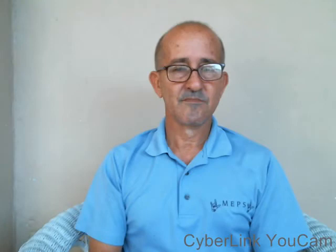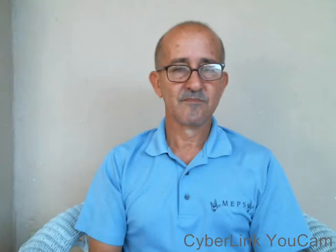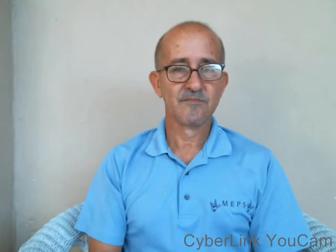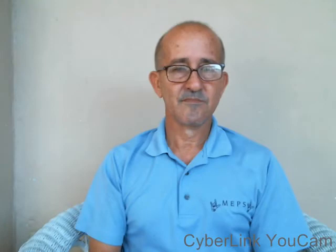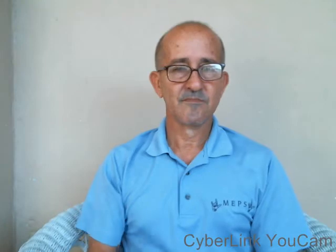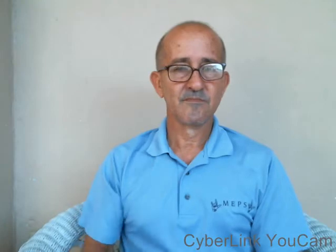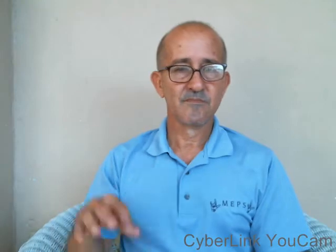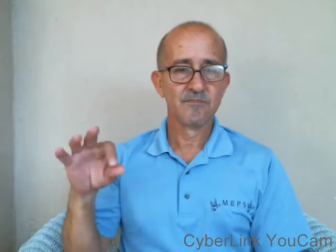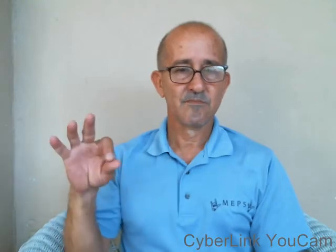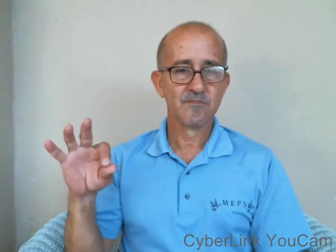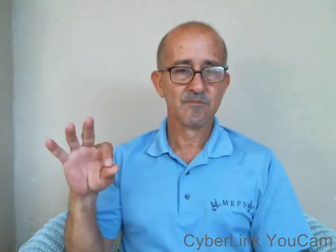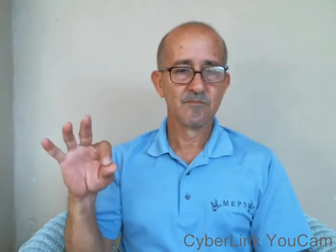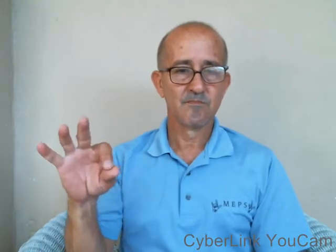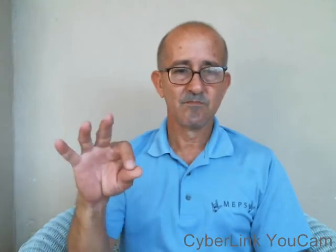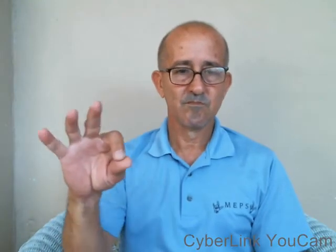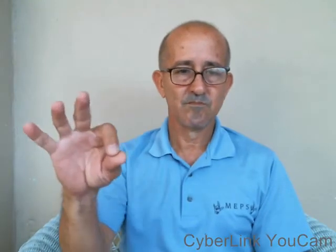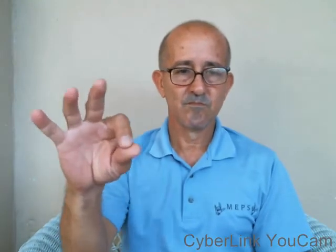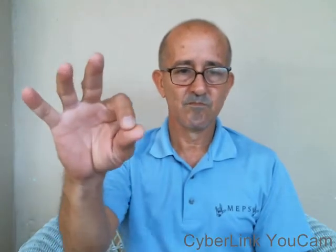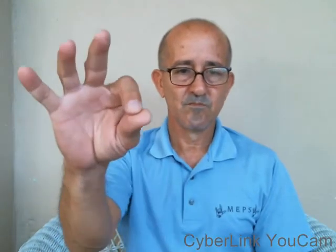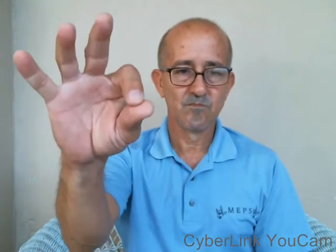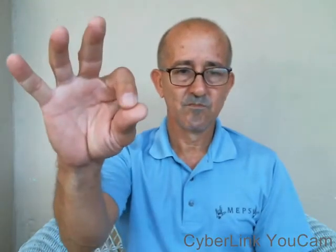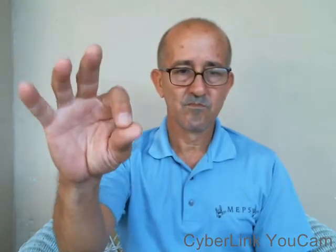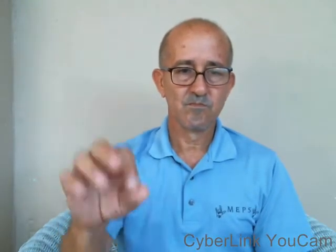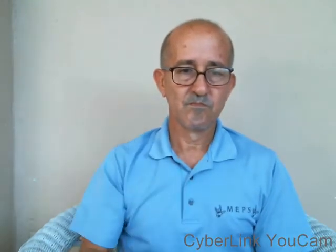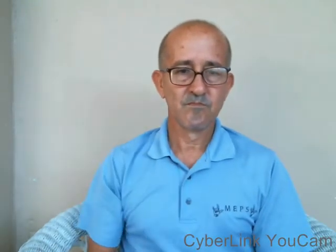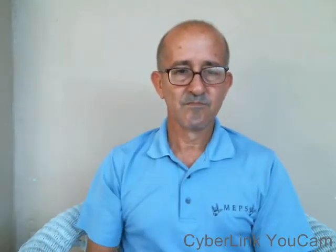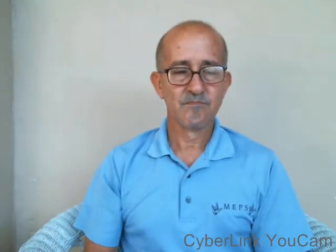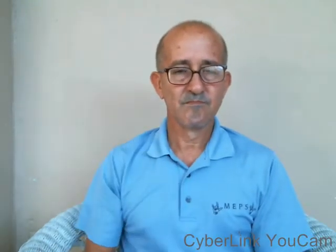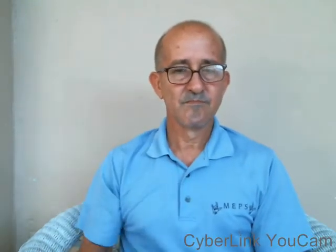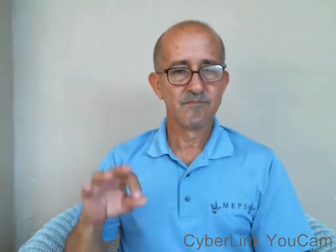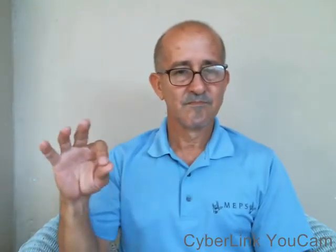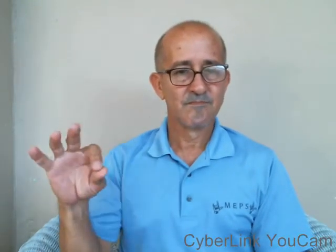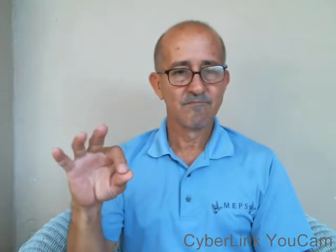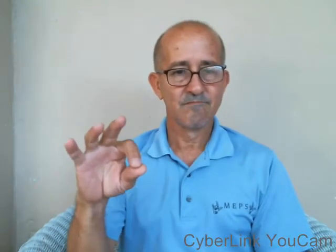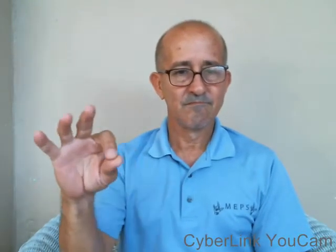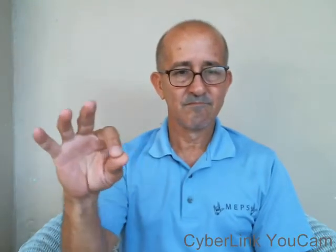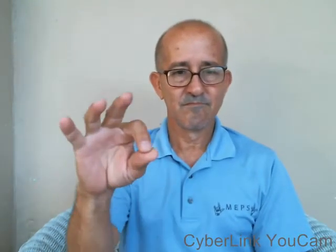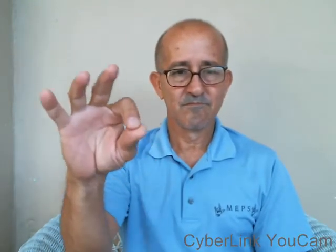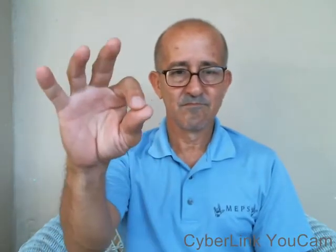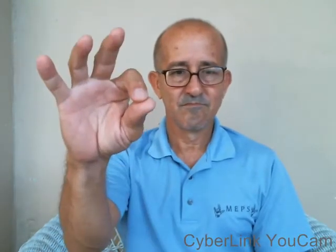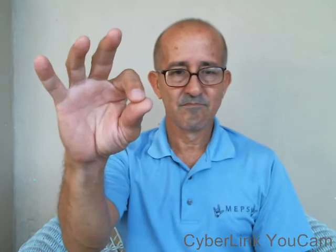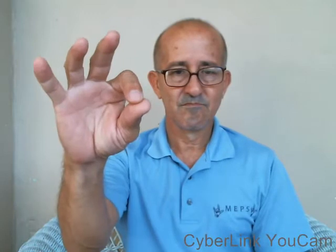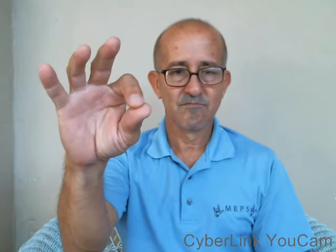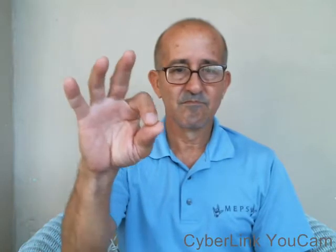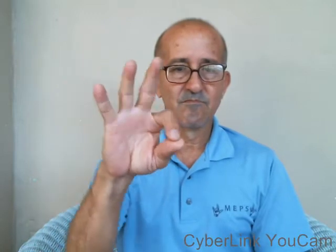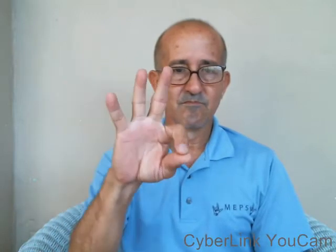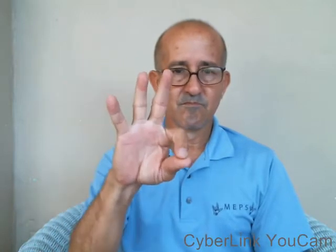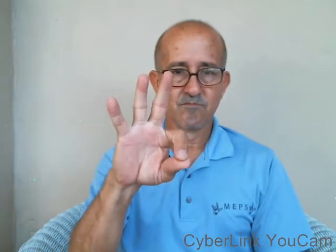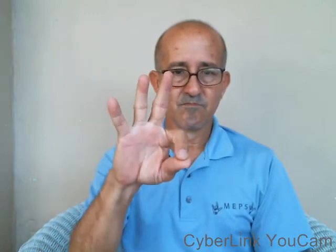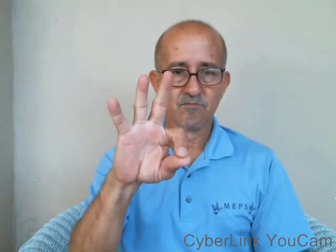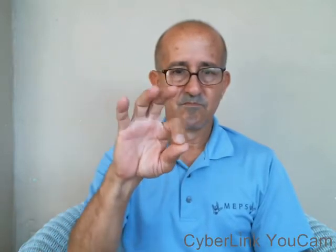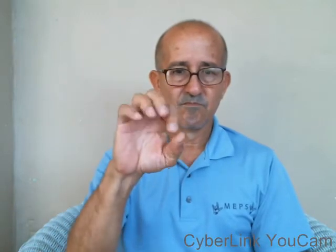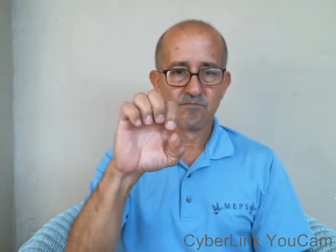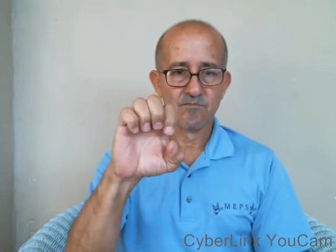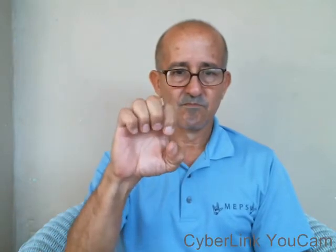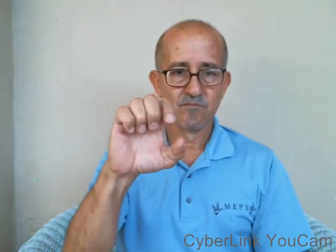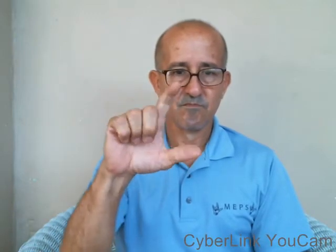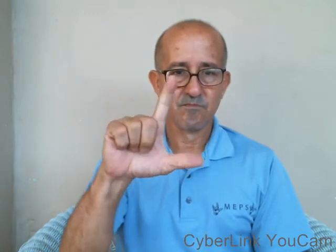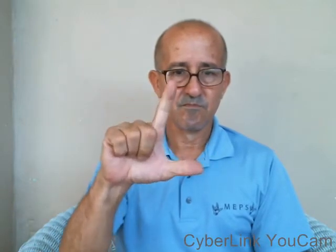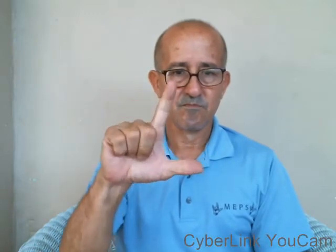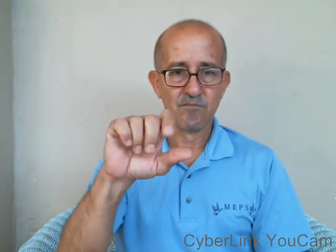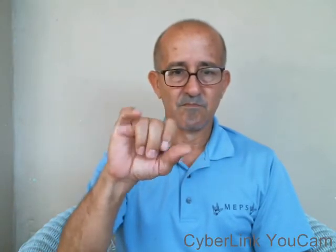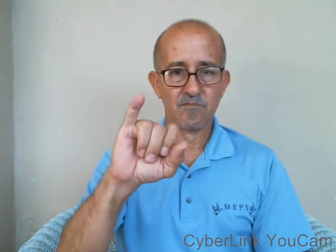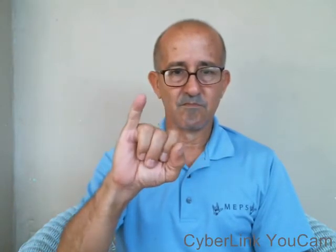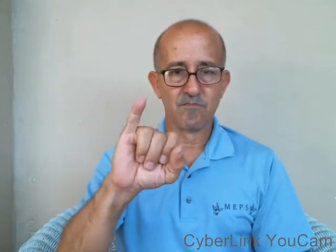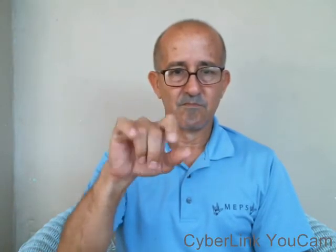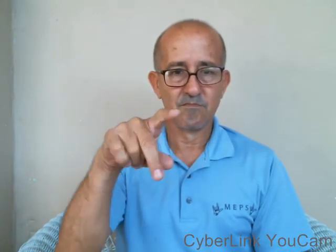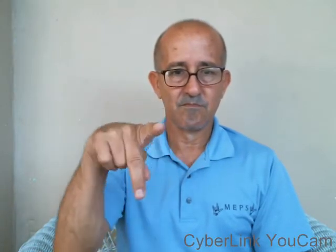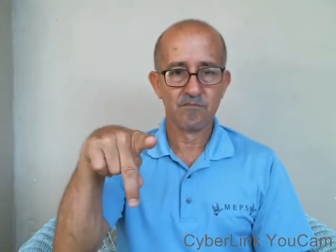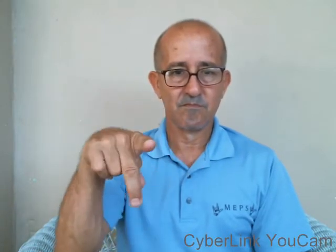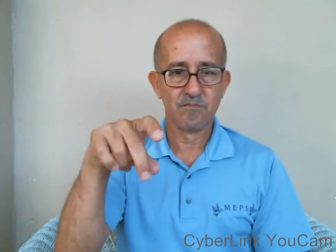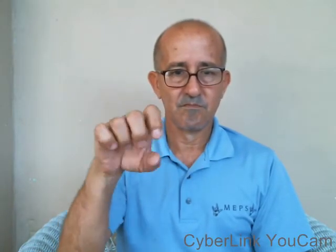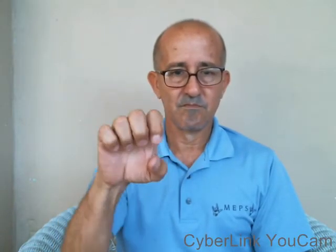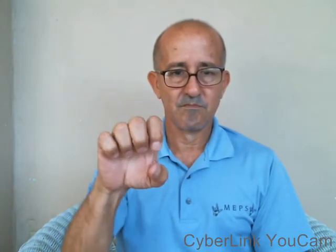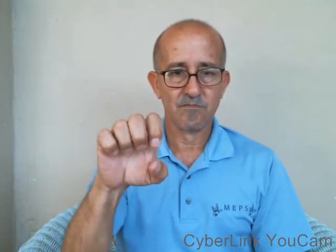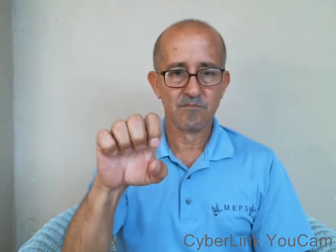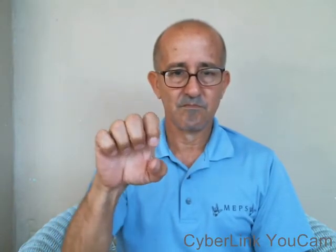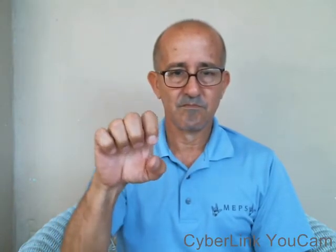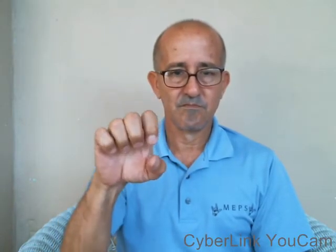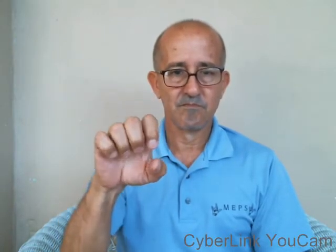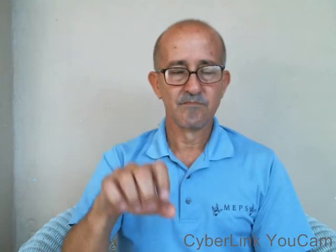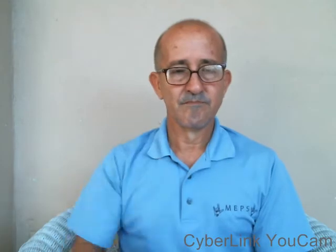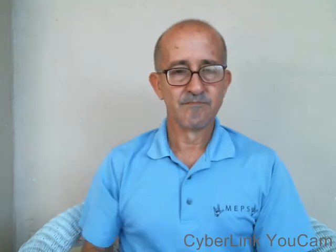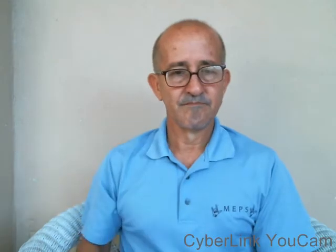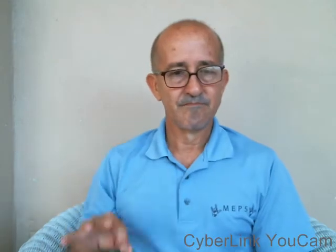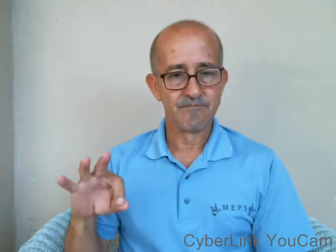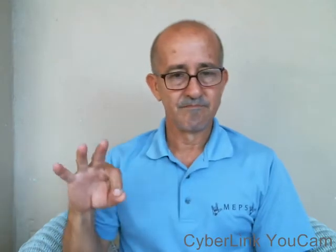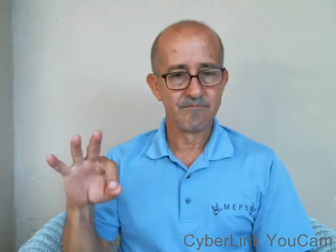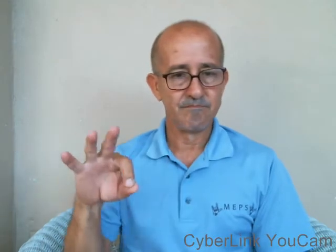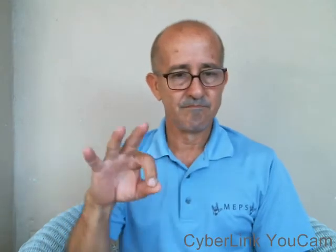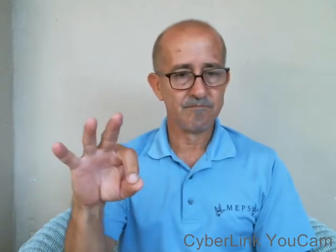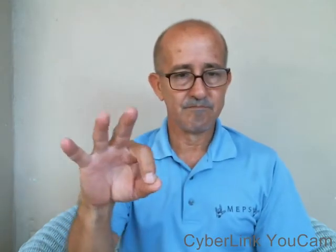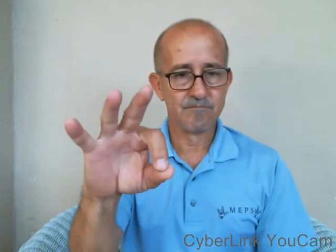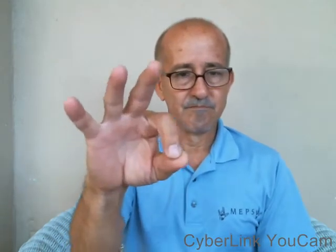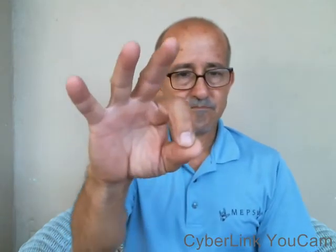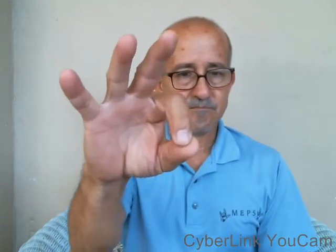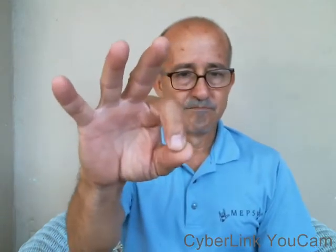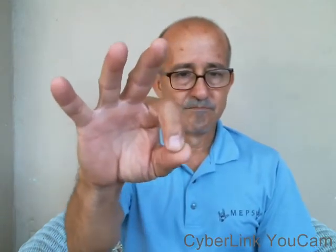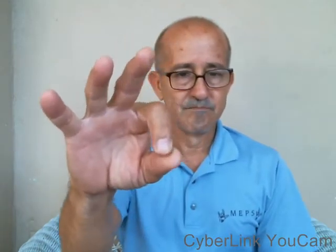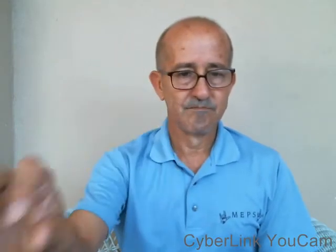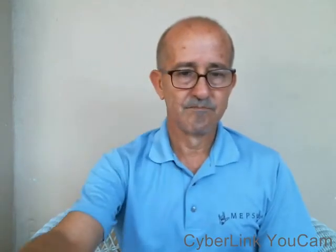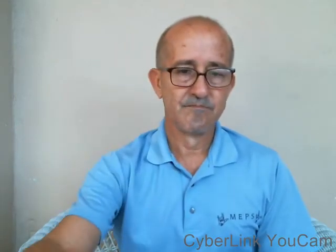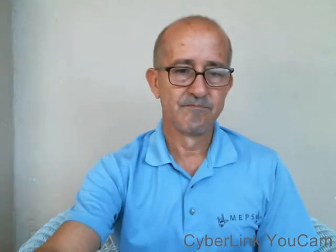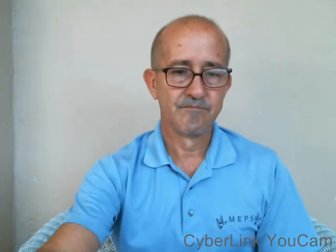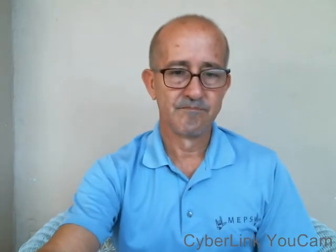Felipe